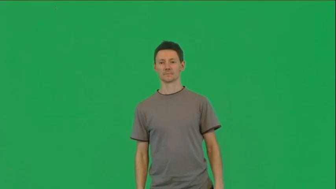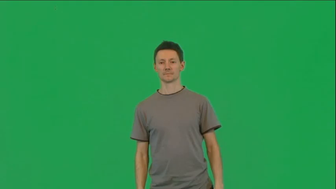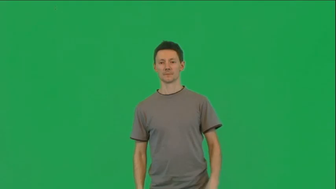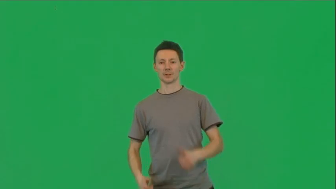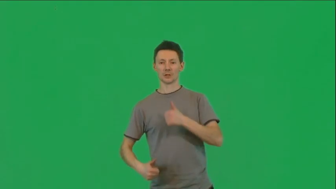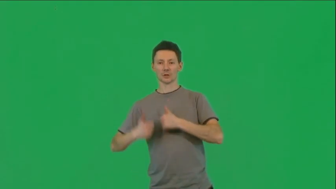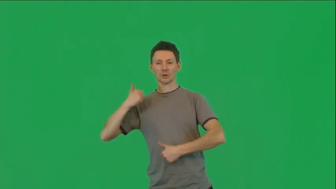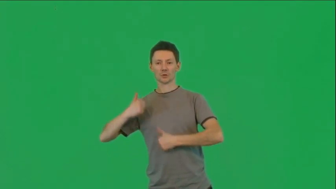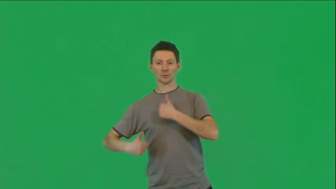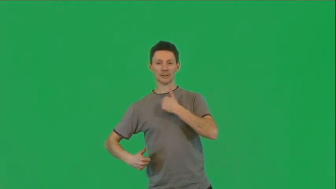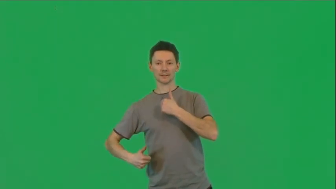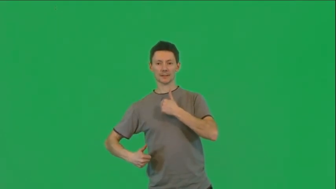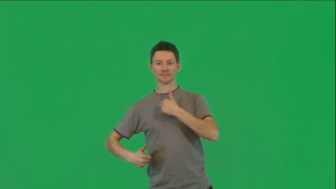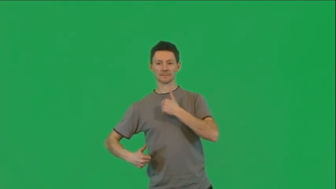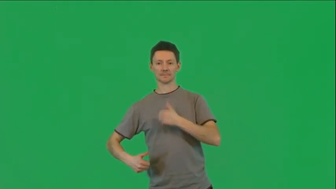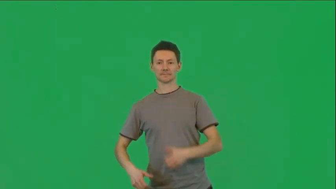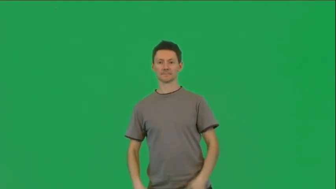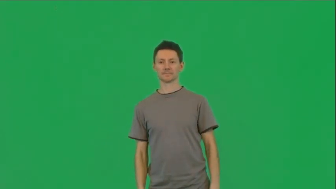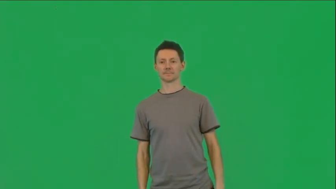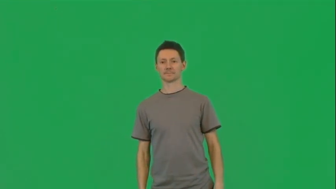konkurencja